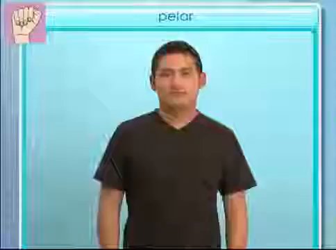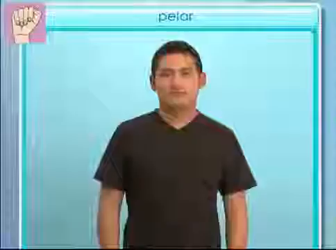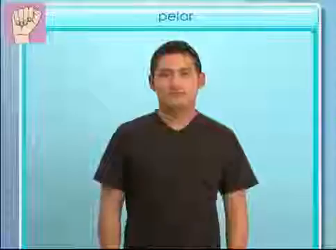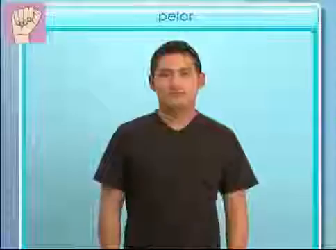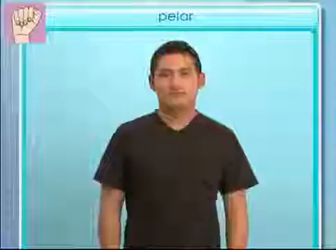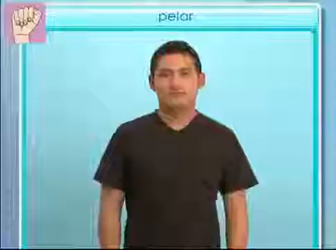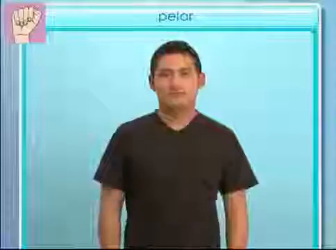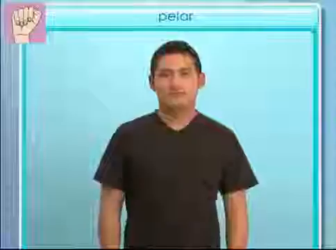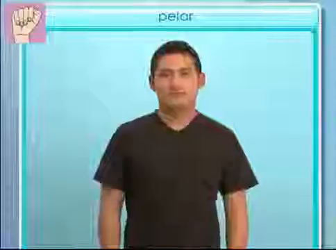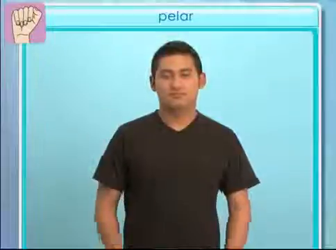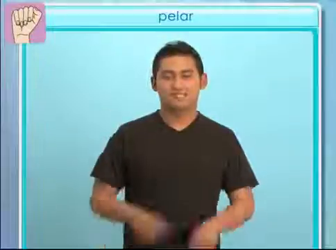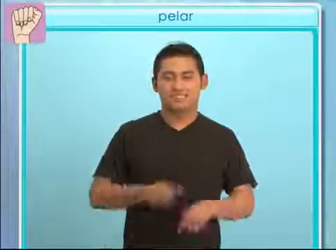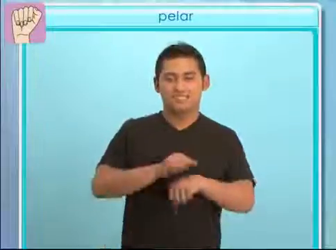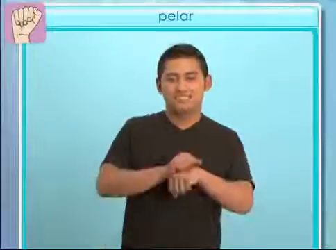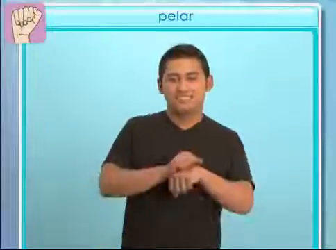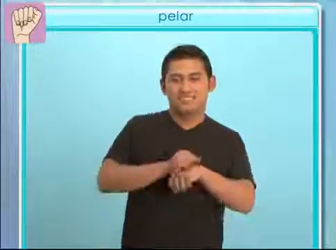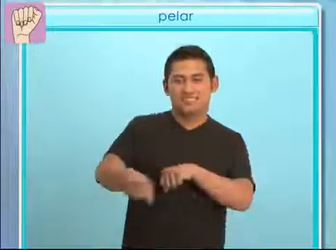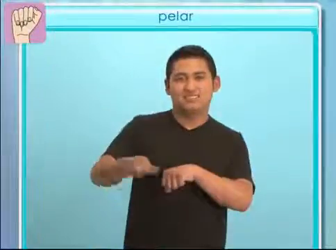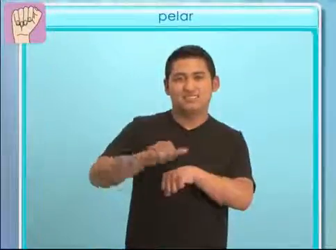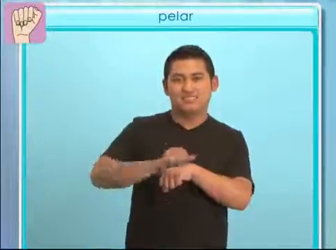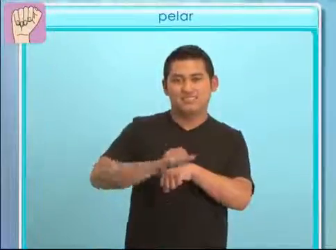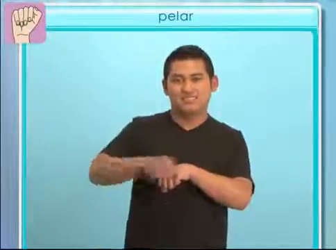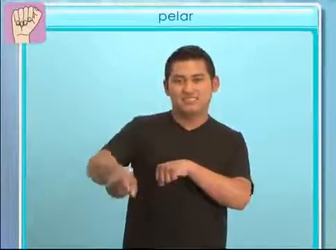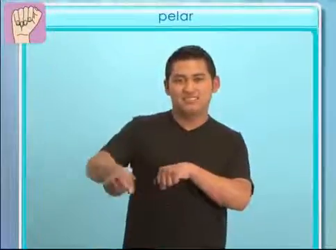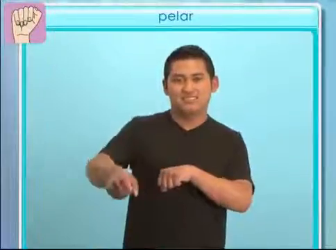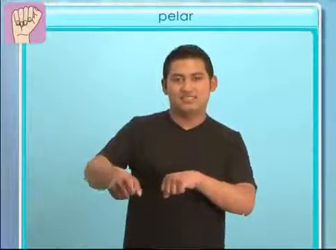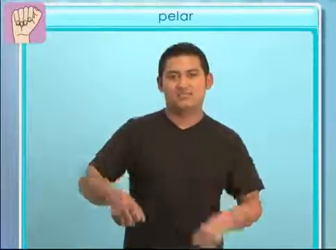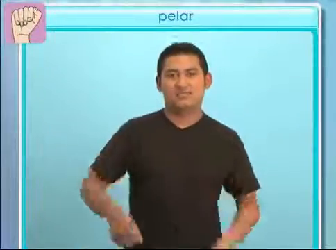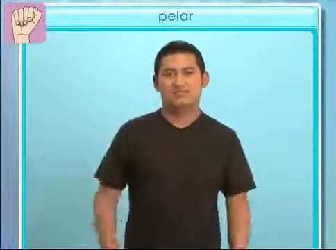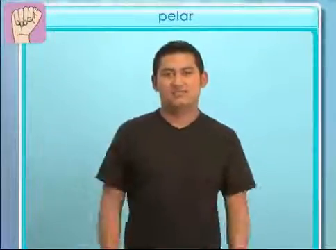PELAR